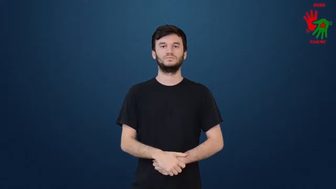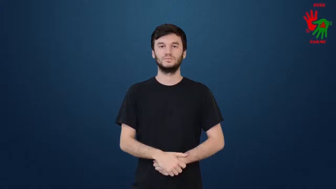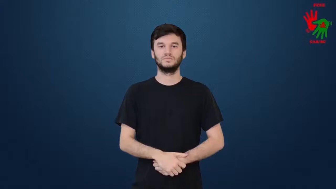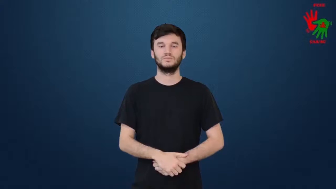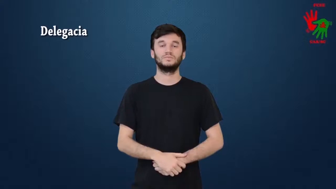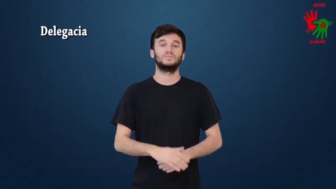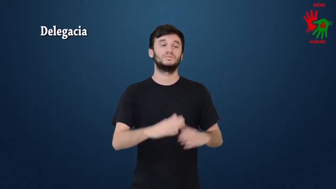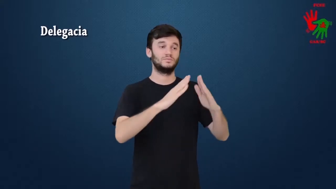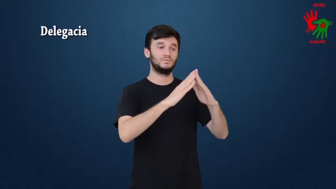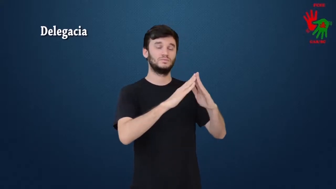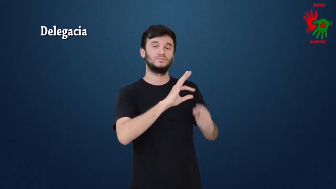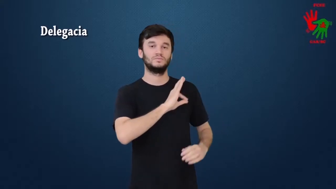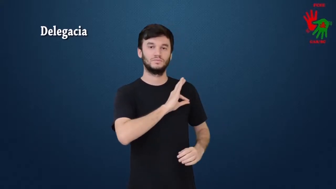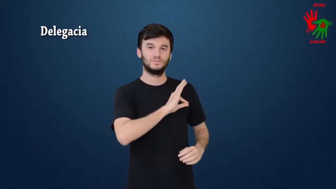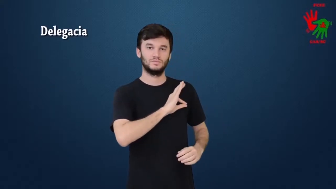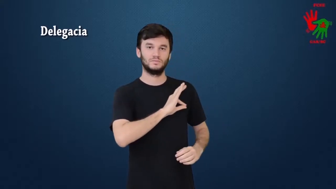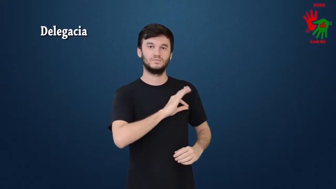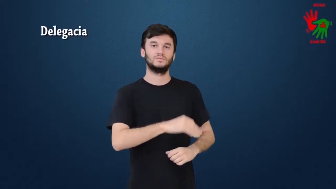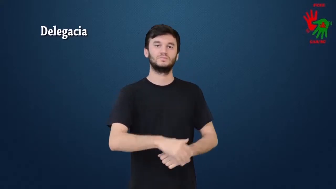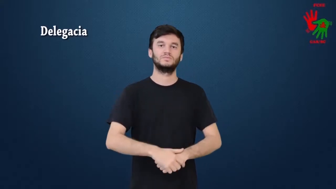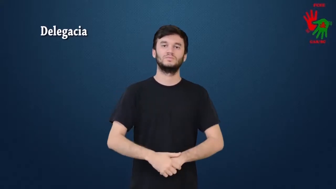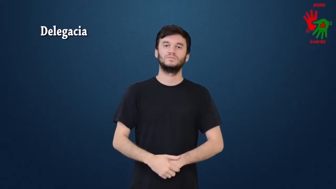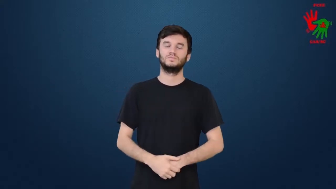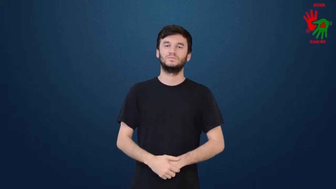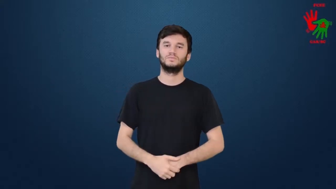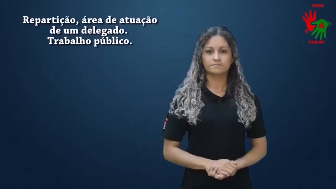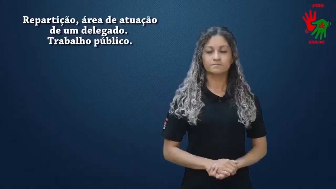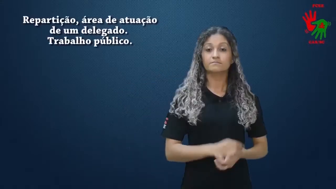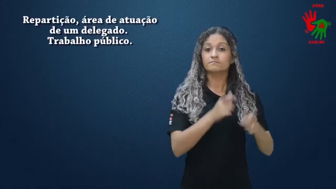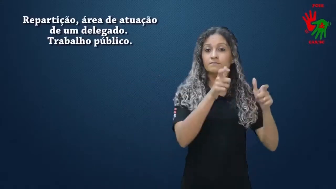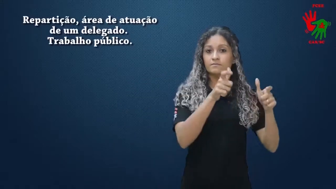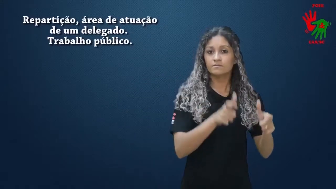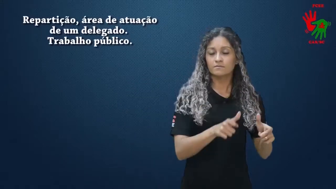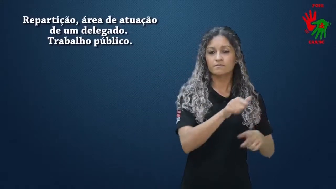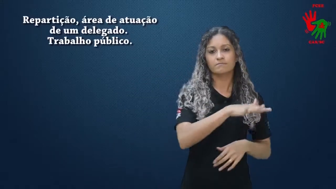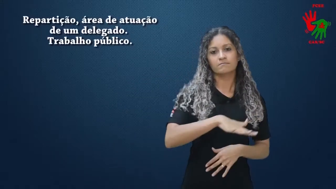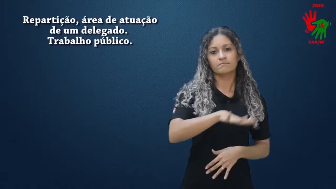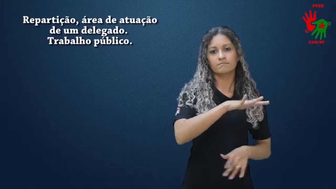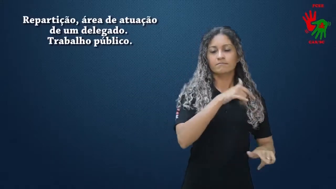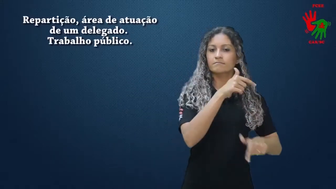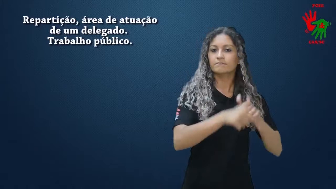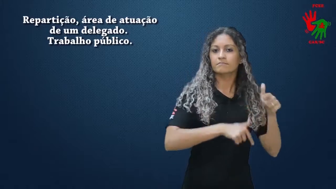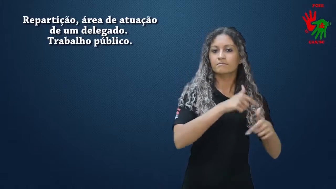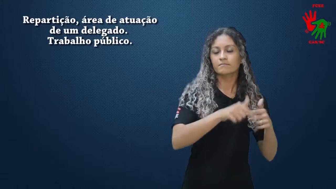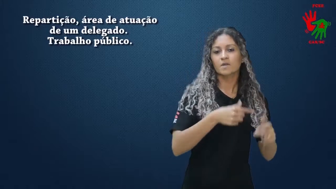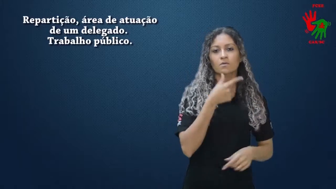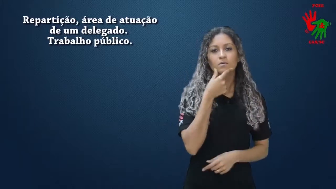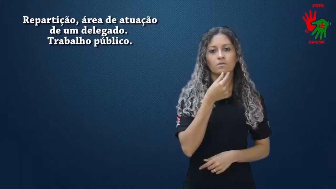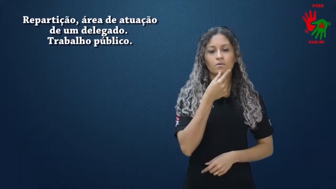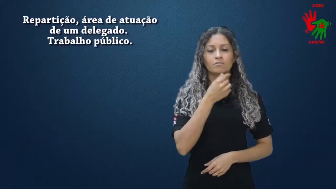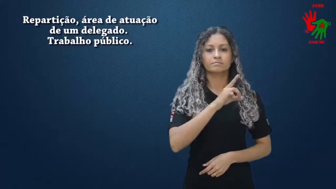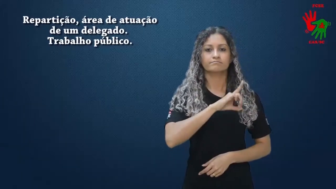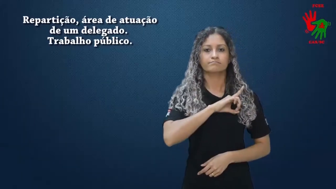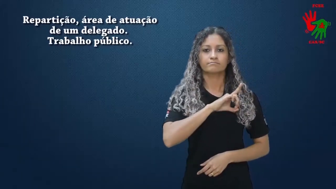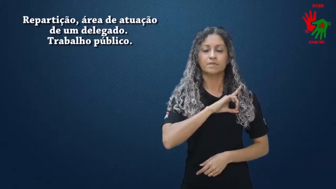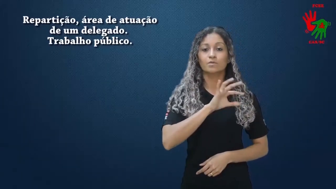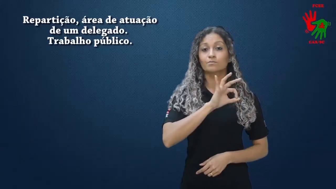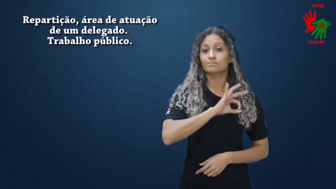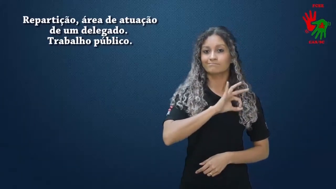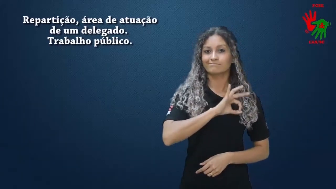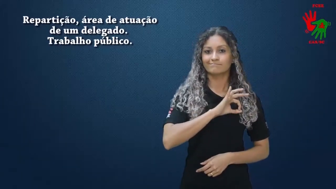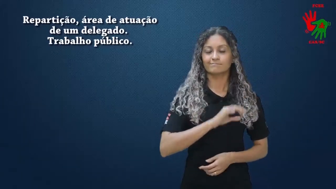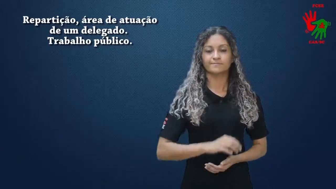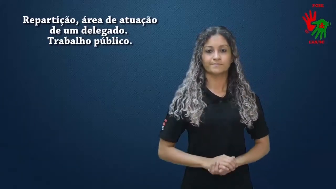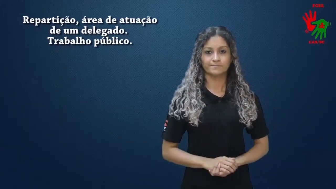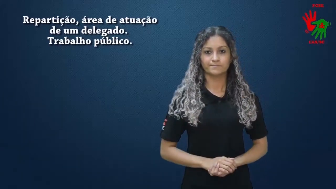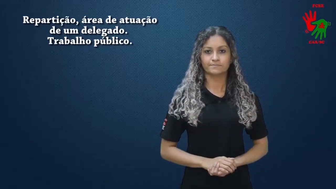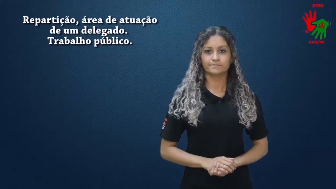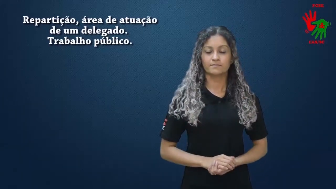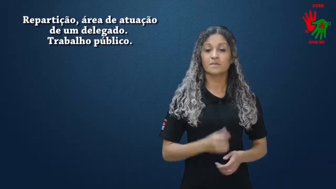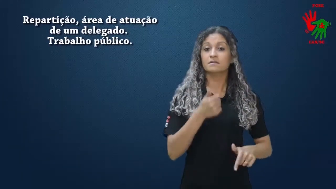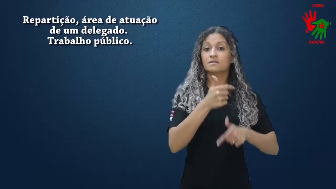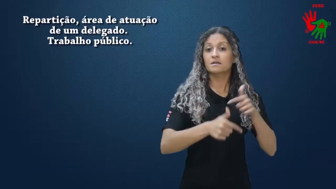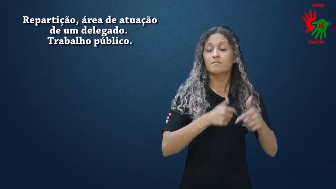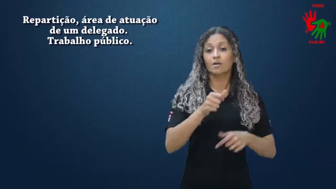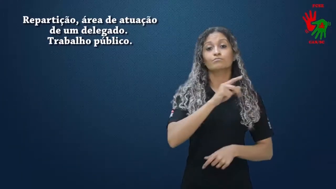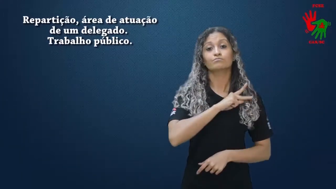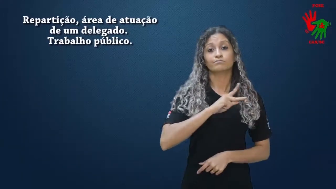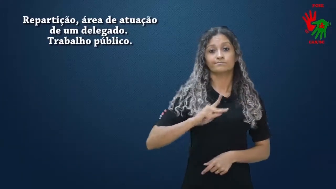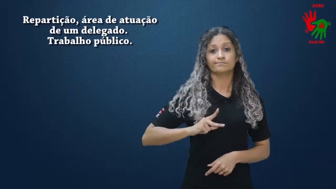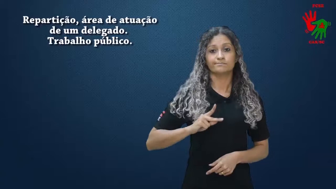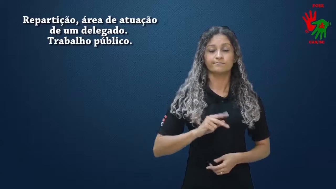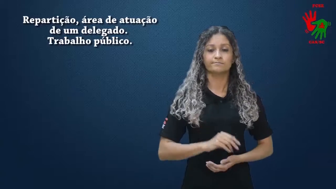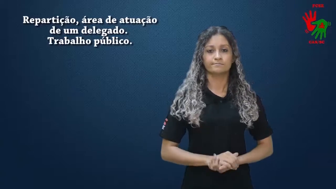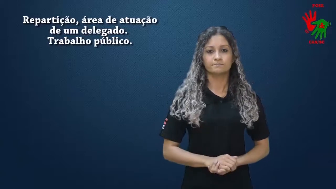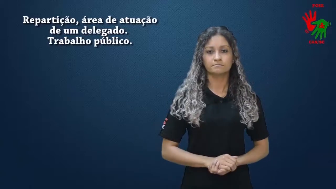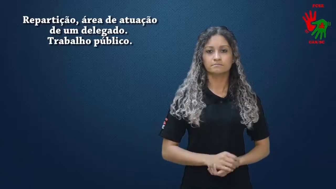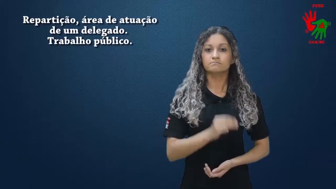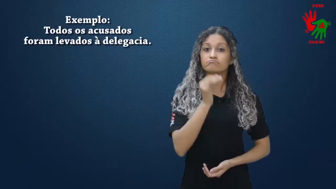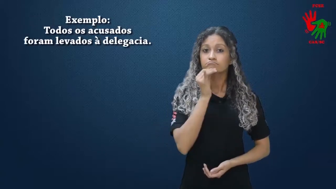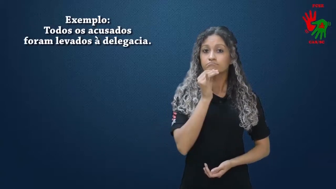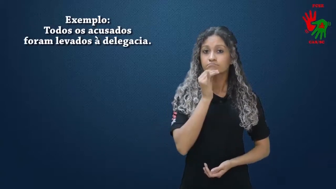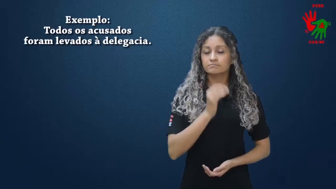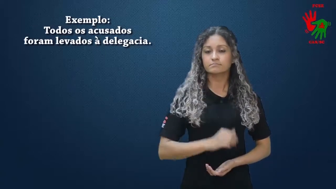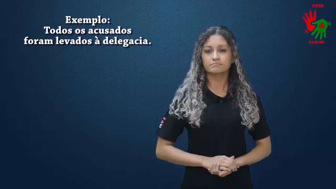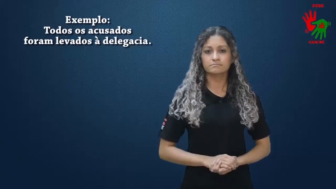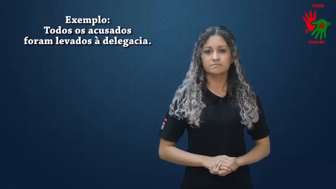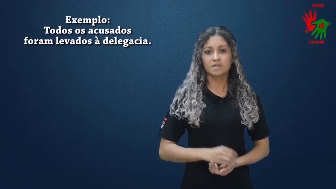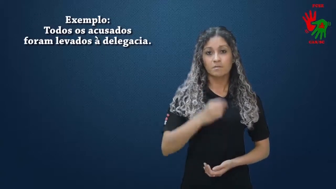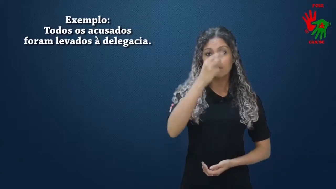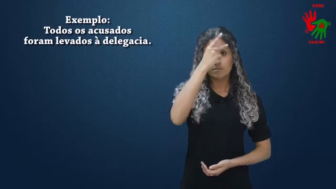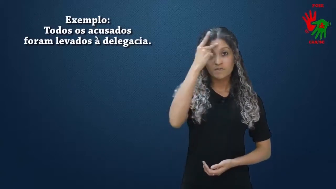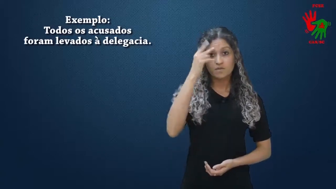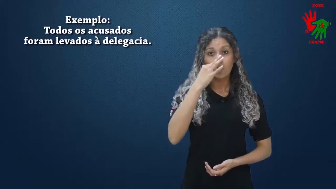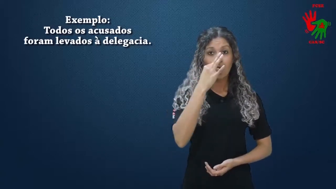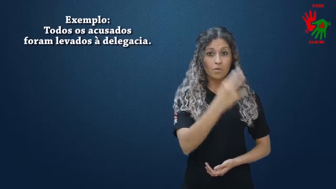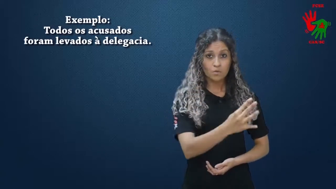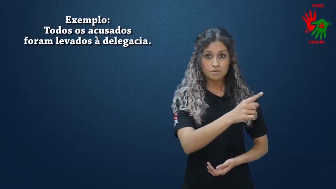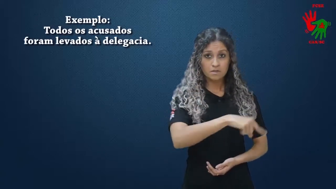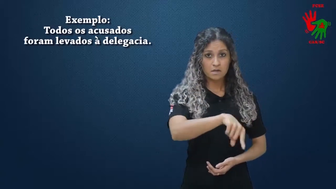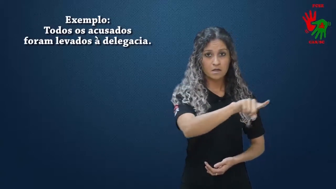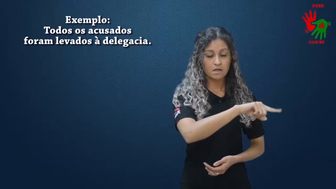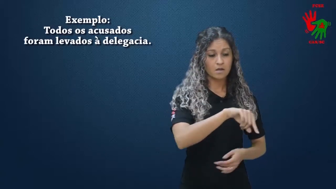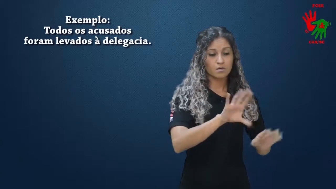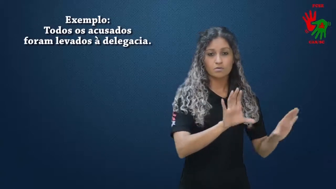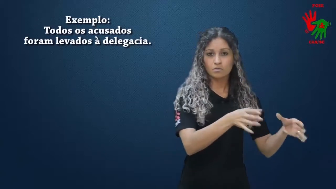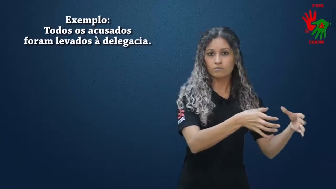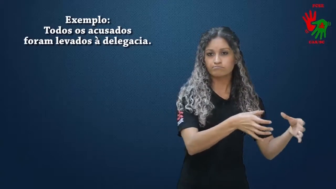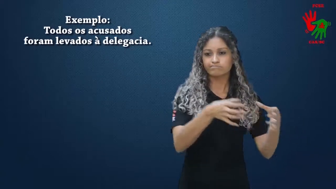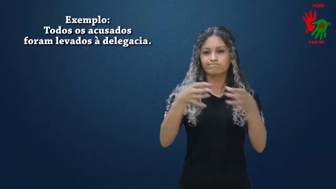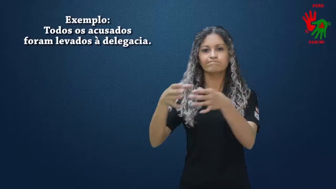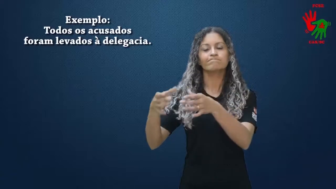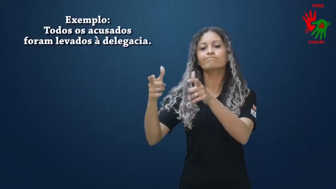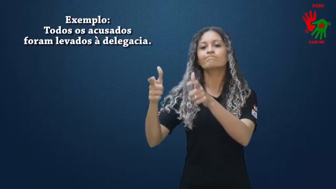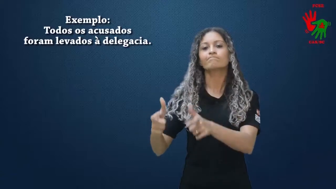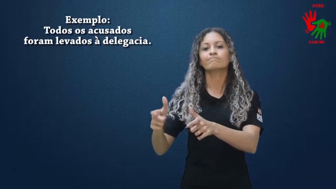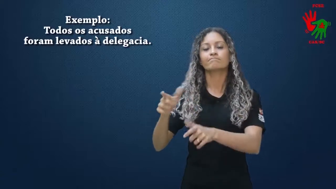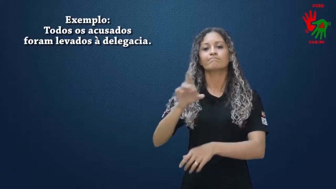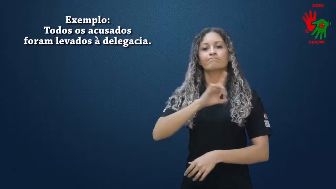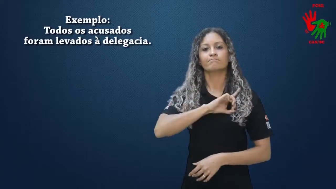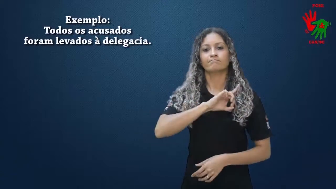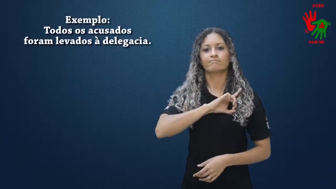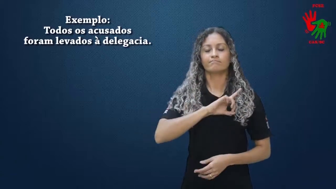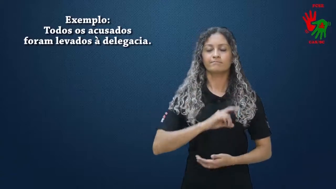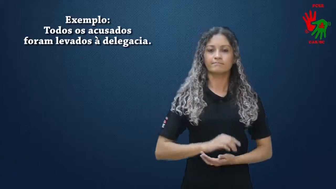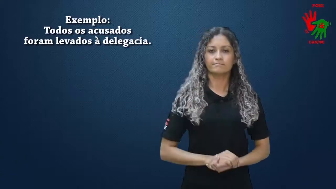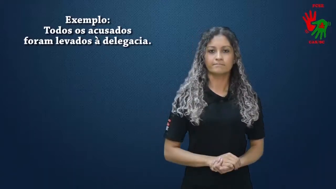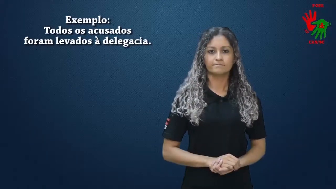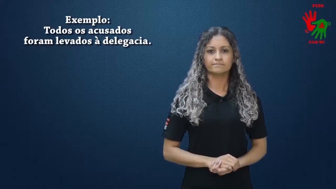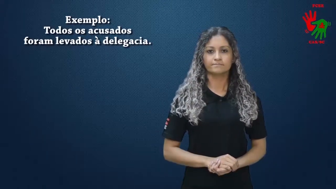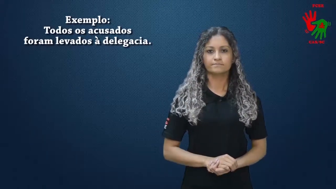Delegacia